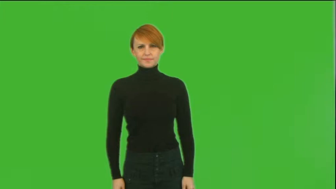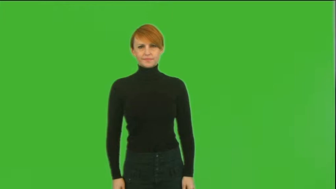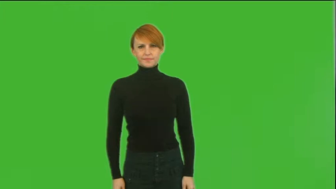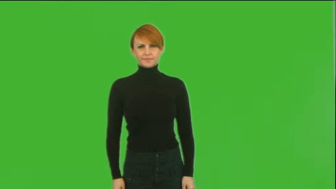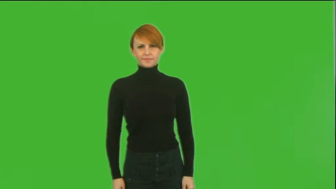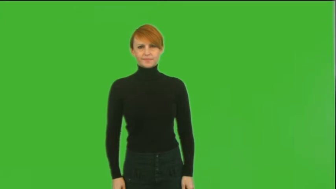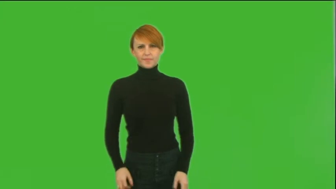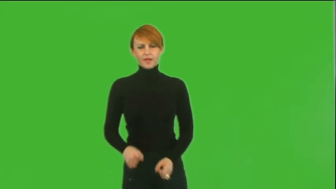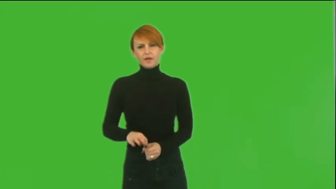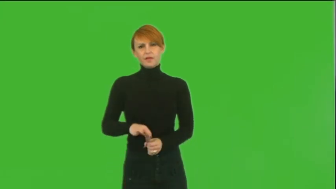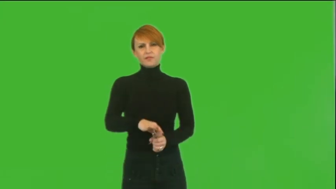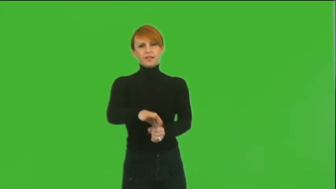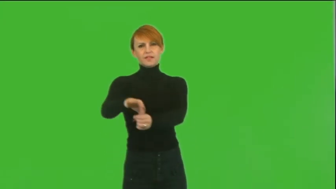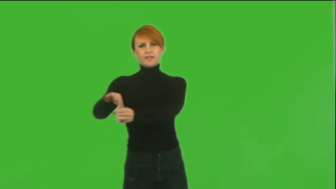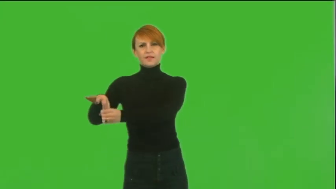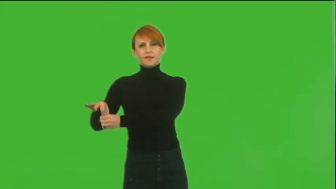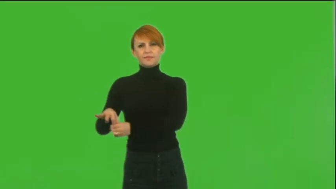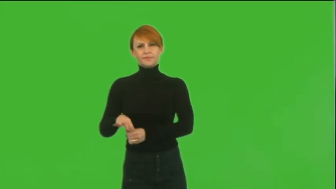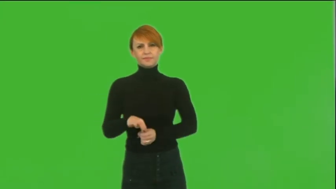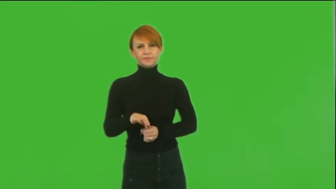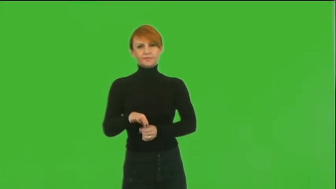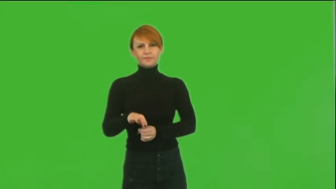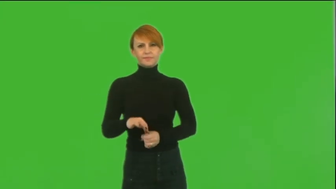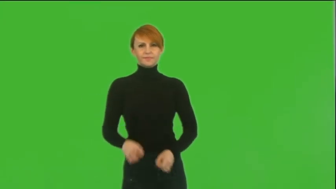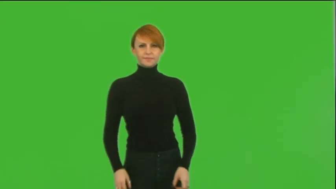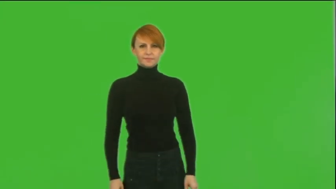wędlina